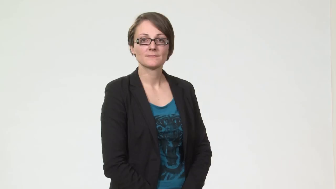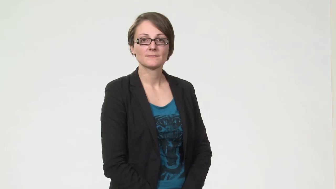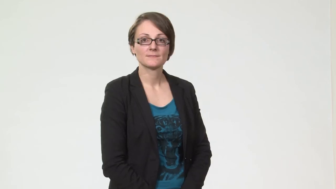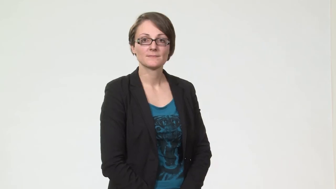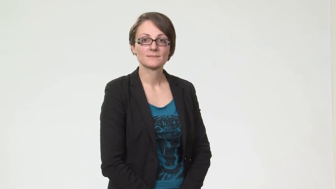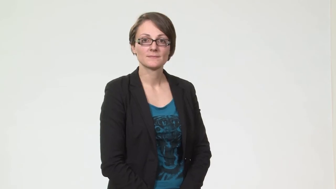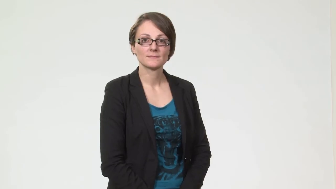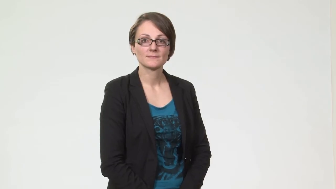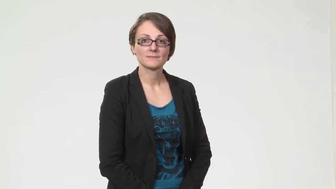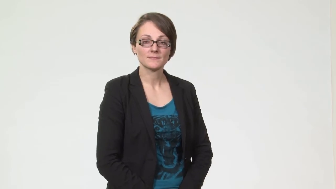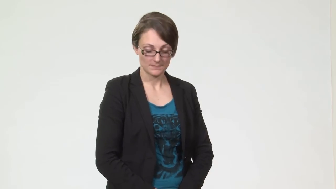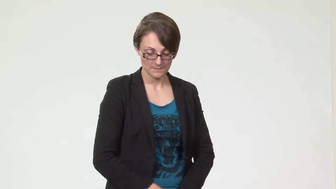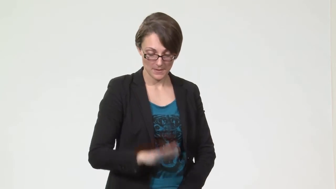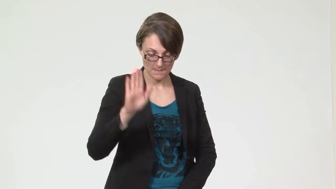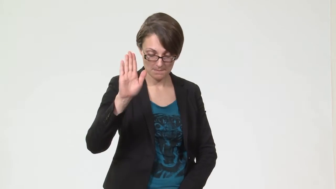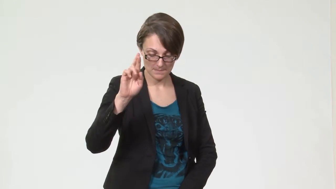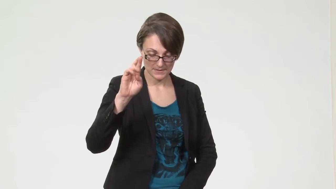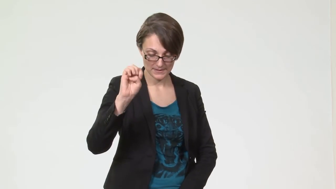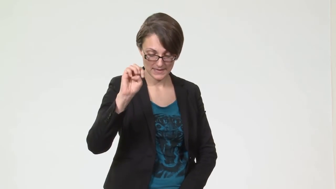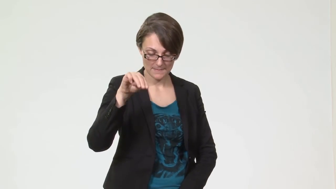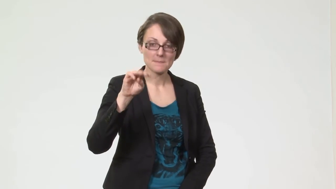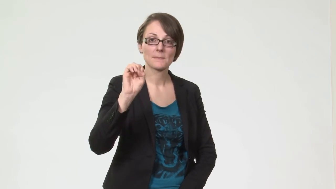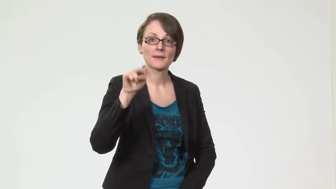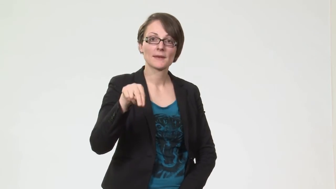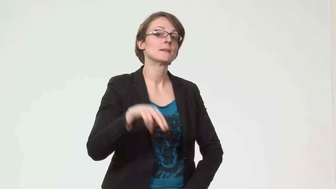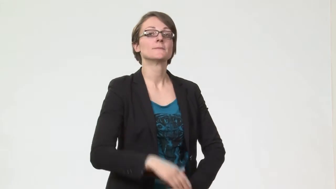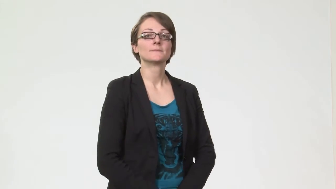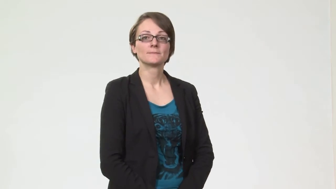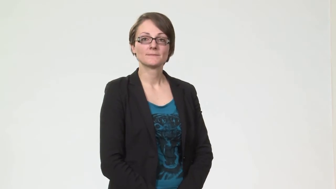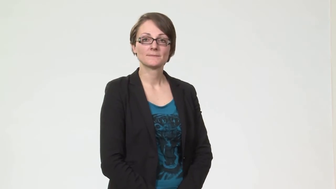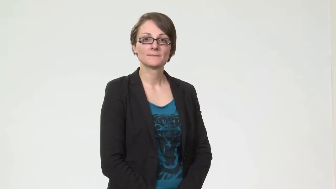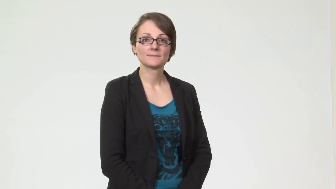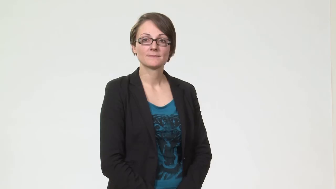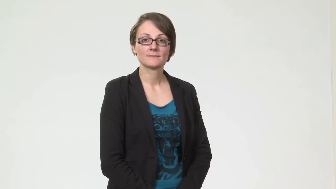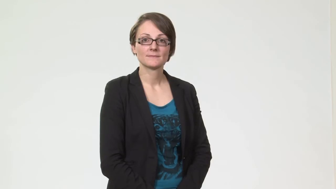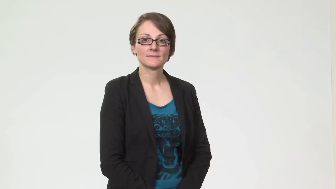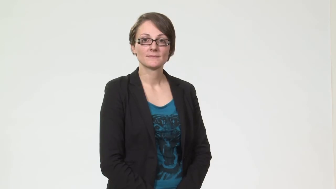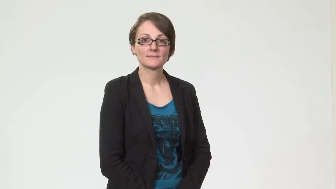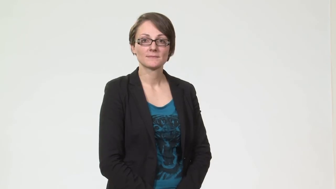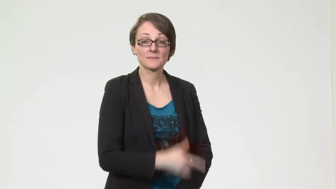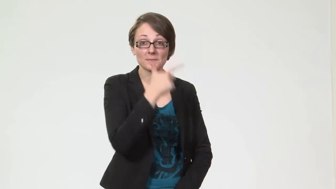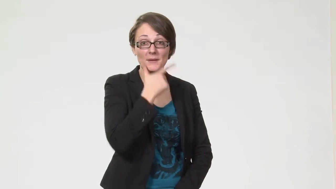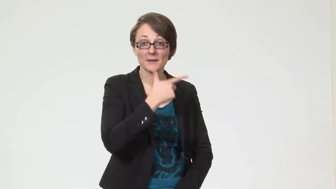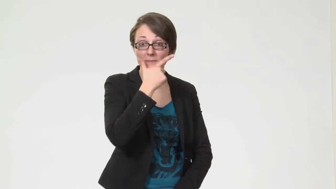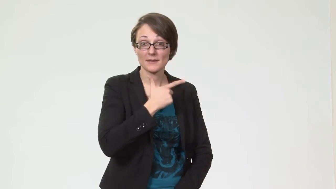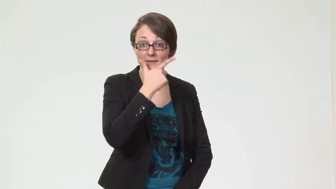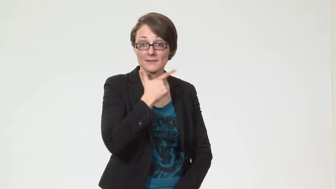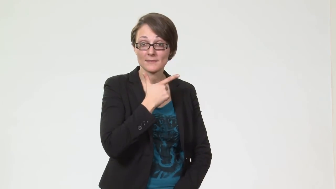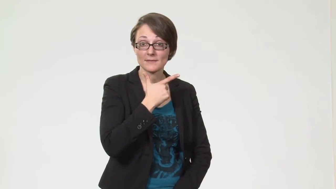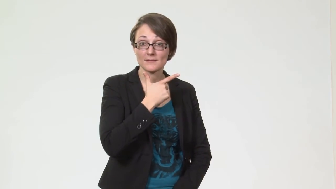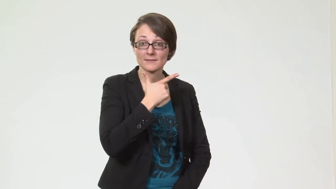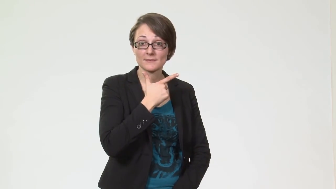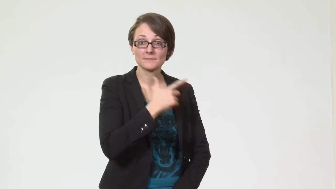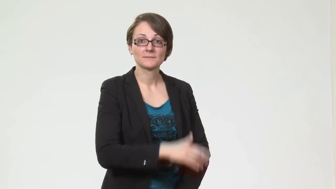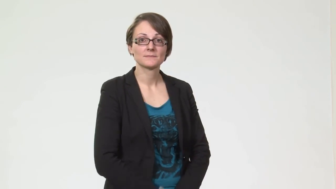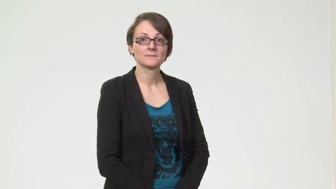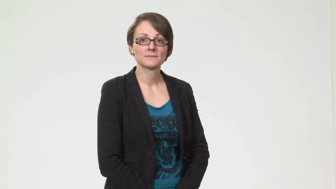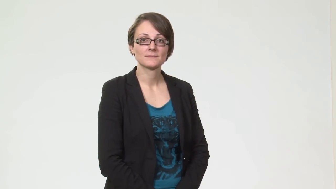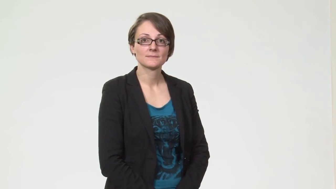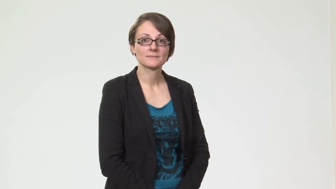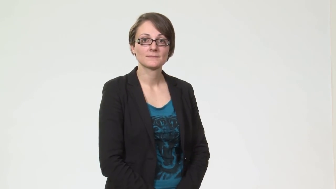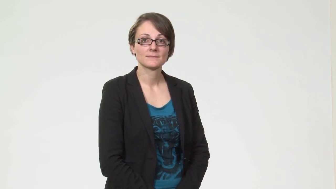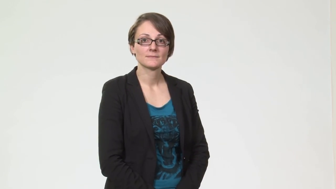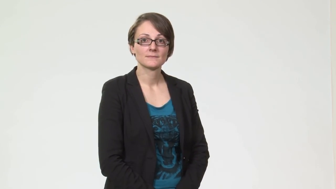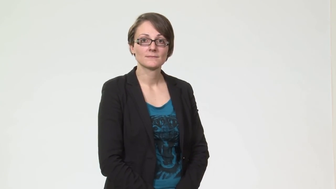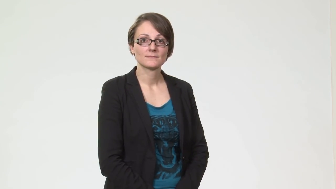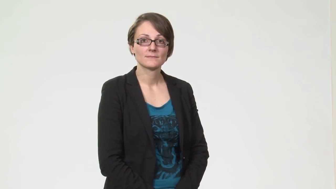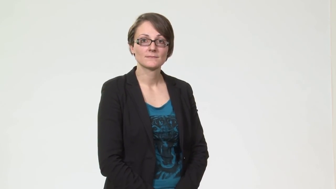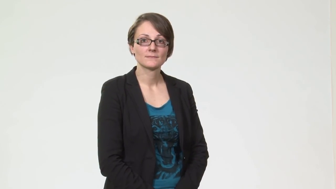Bremen